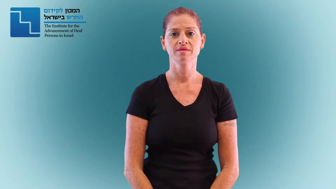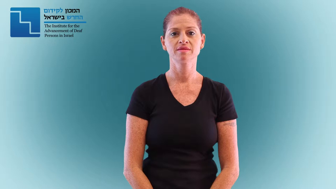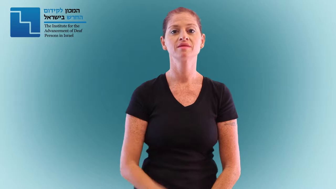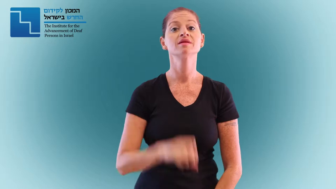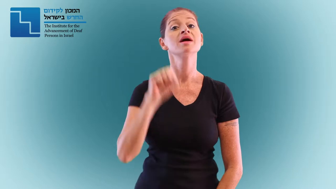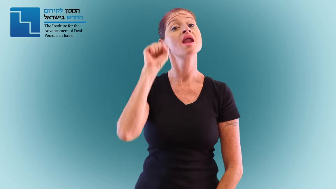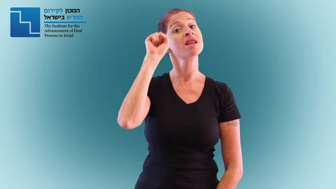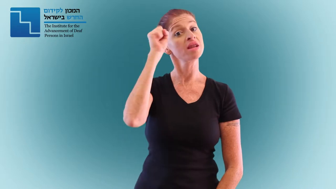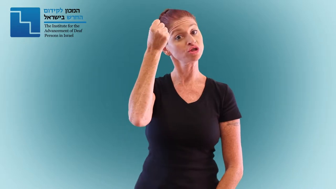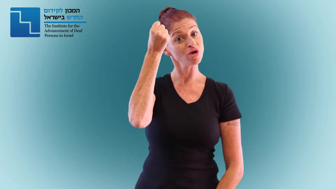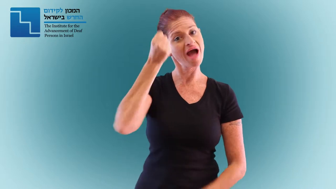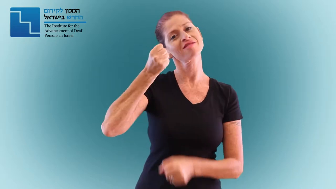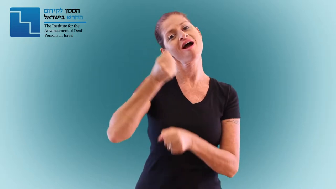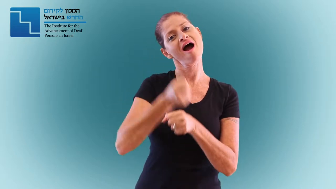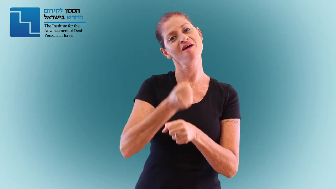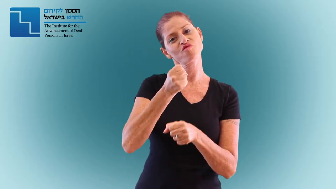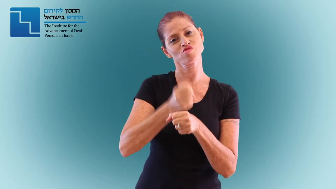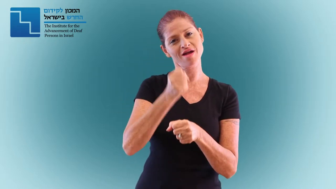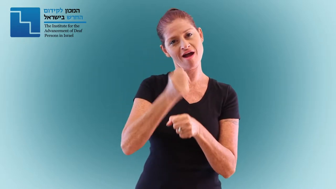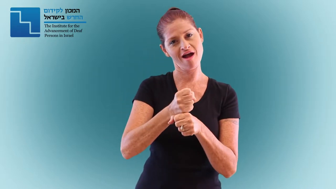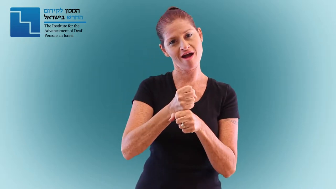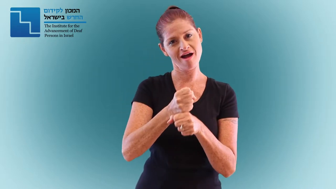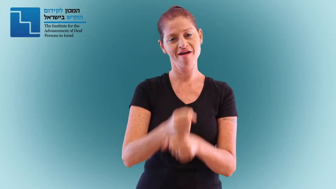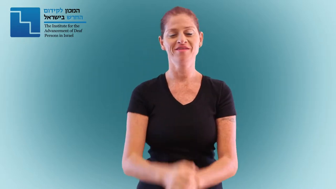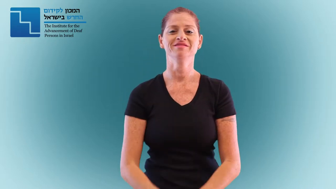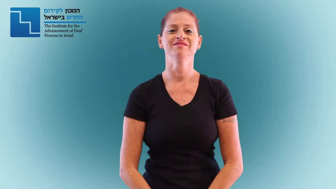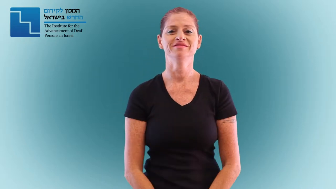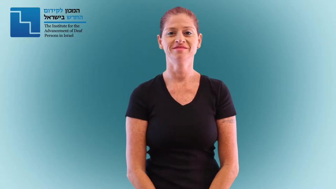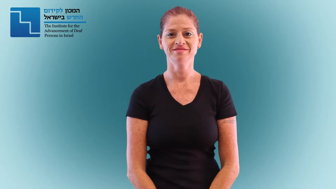לשכת עבודה